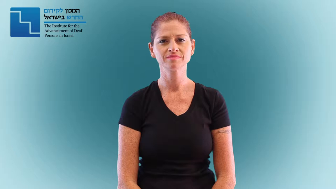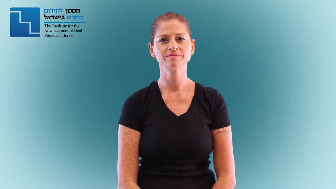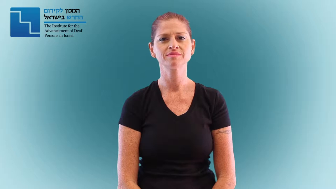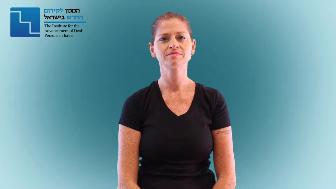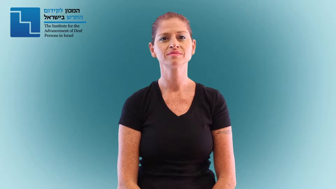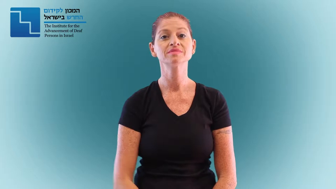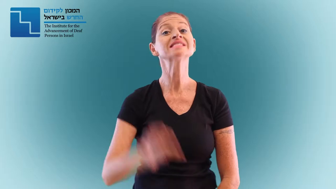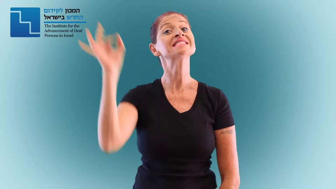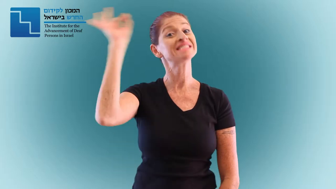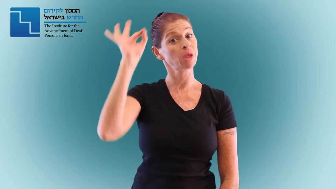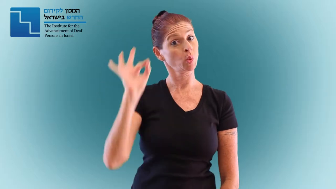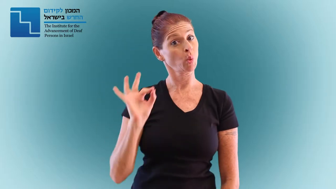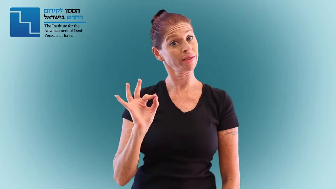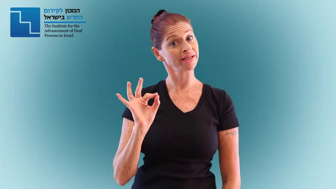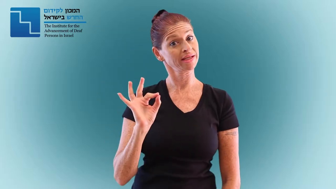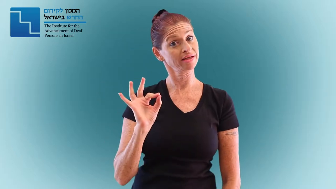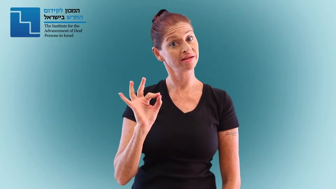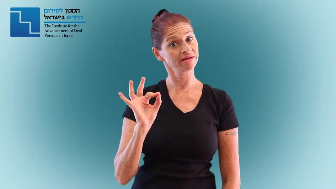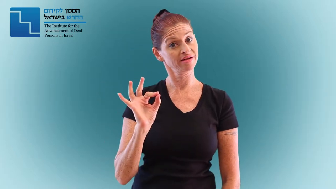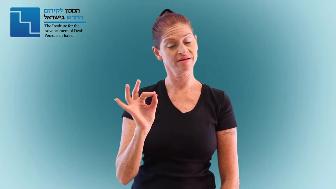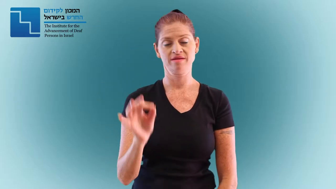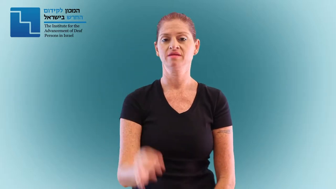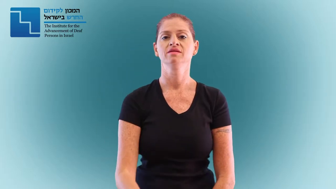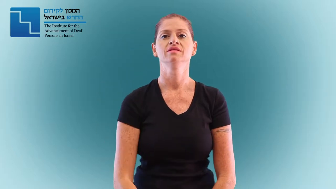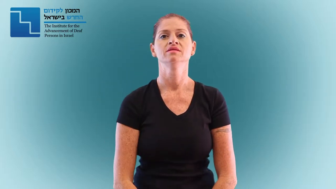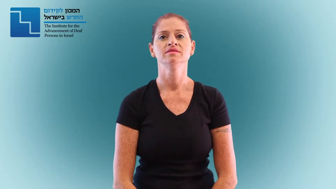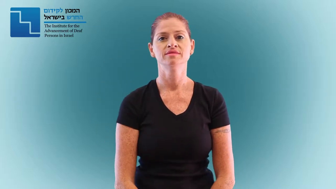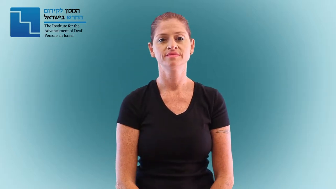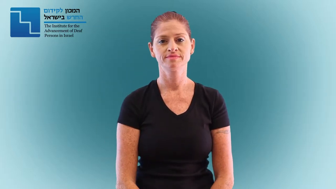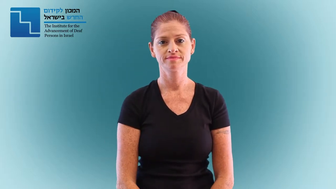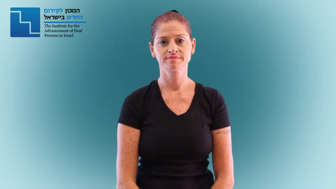סיכוי